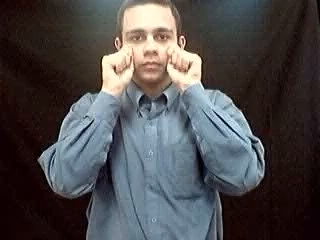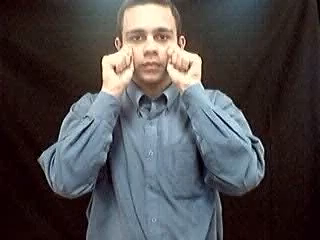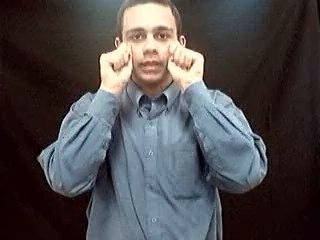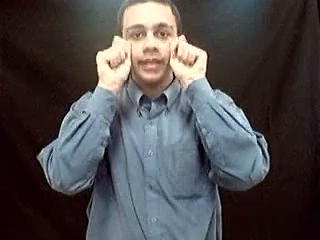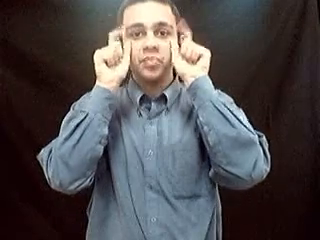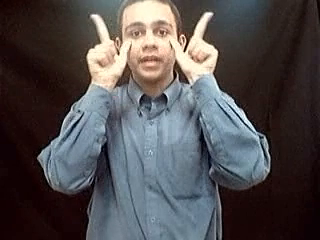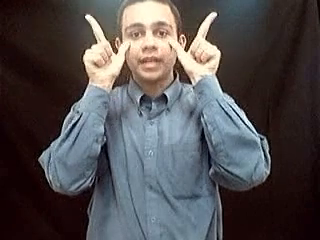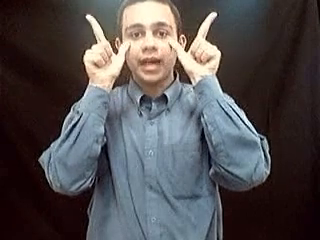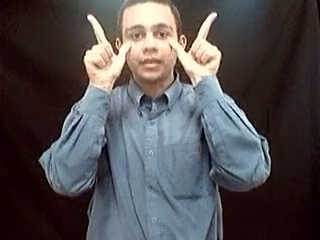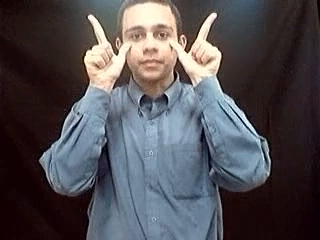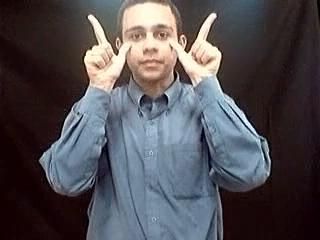despertar